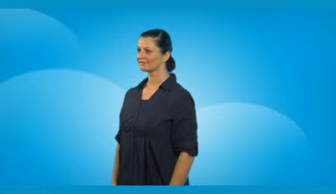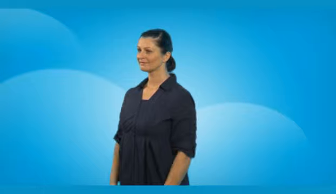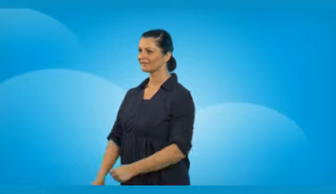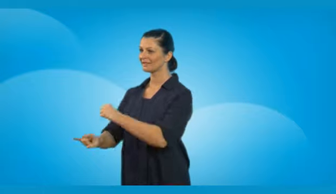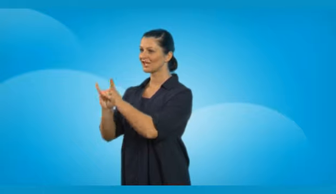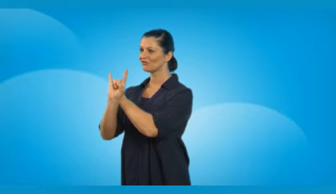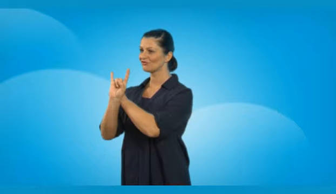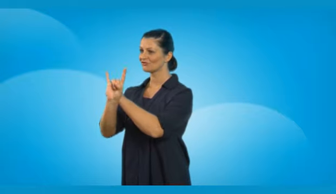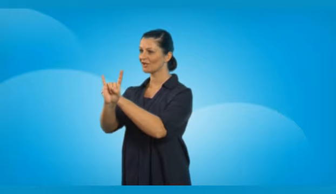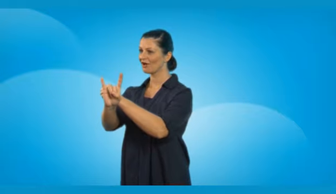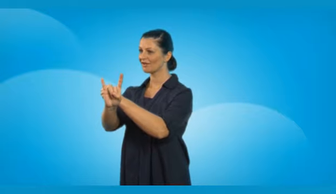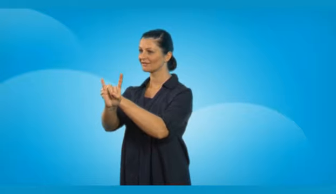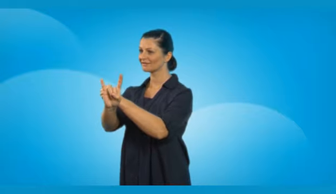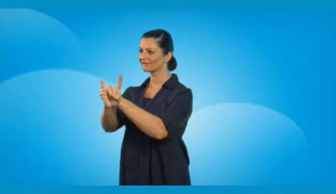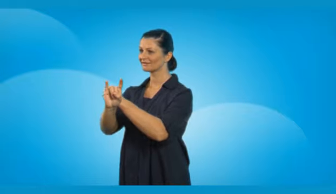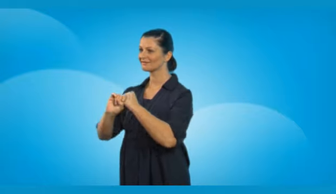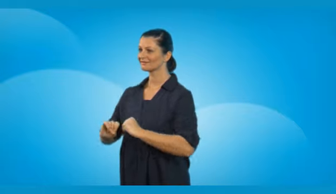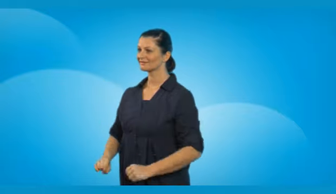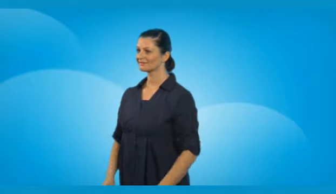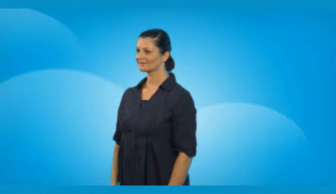Csiga